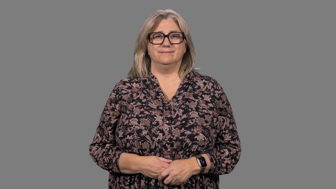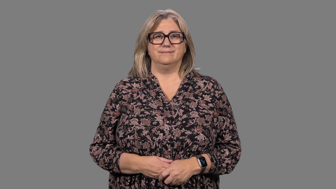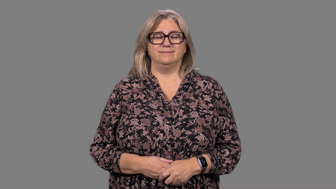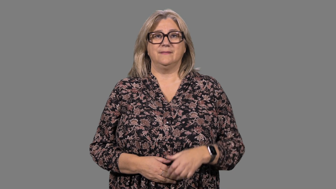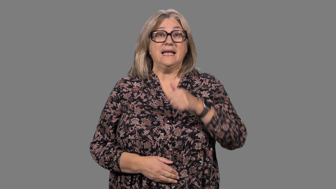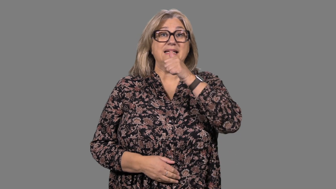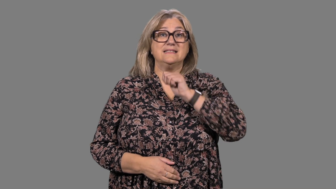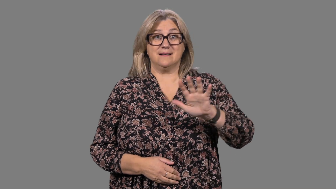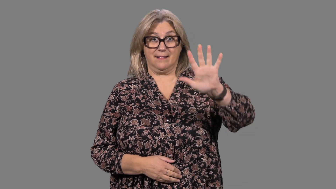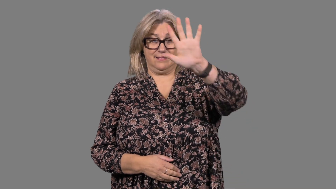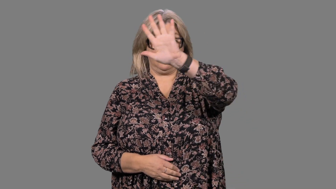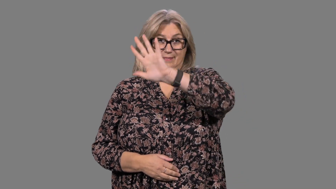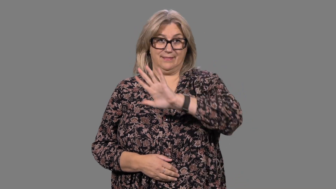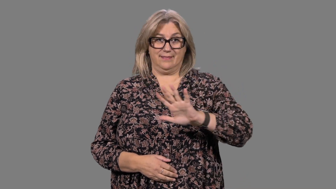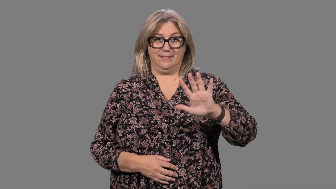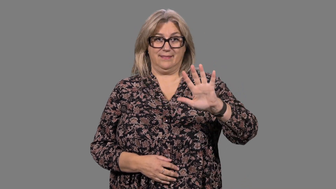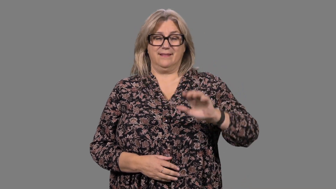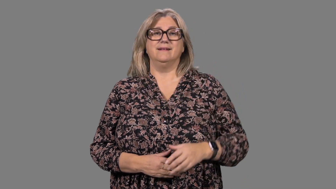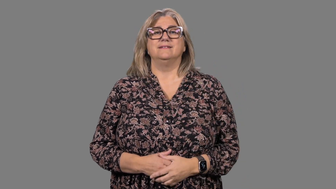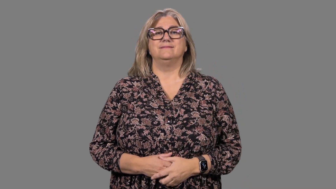Á Íslandi